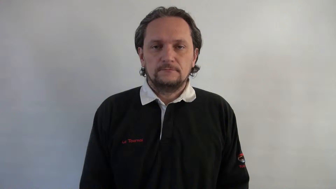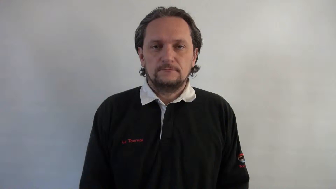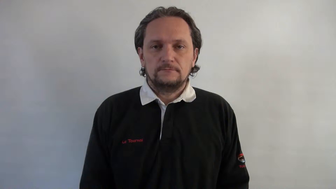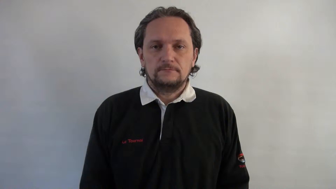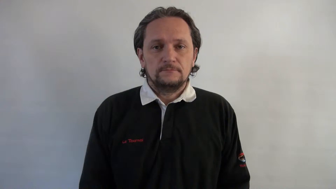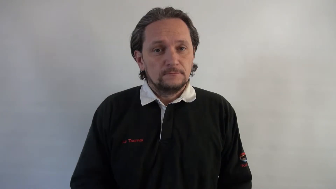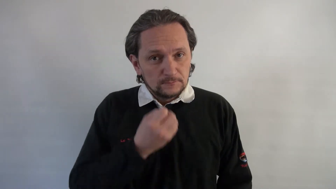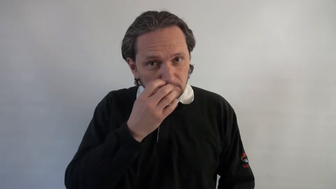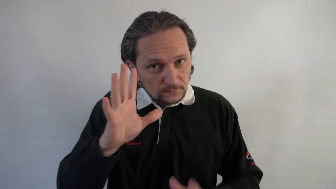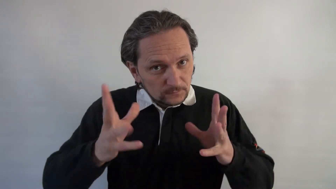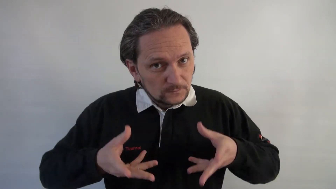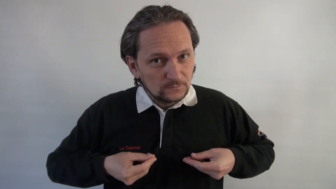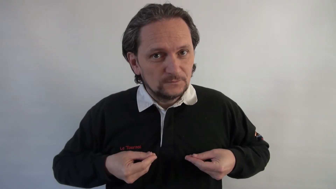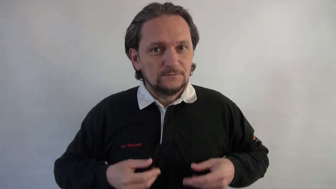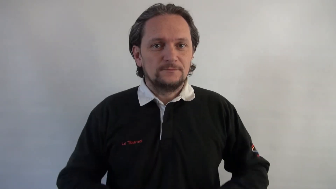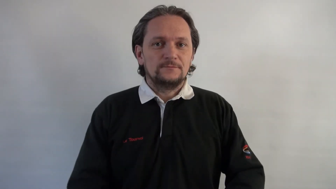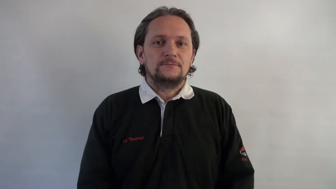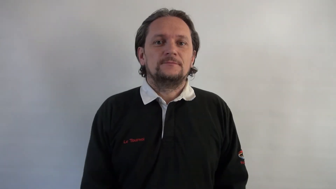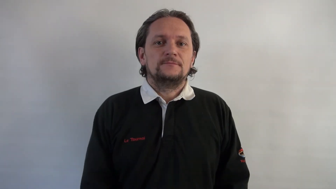Bienvenue